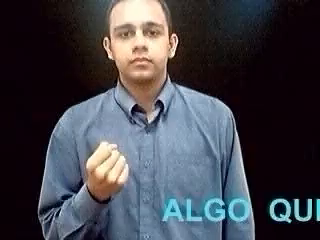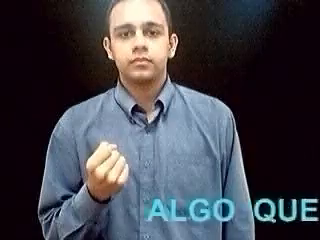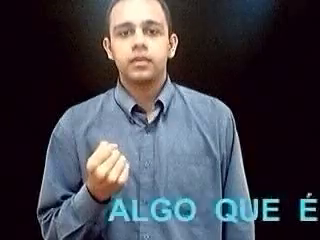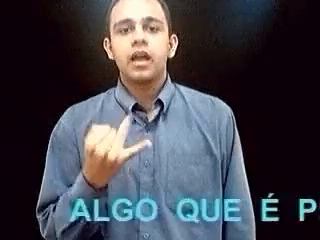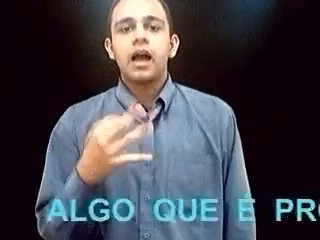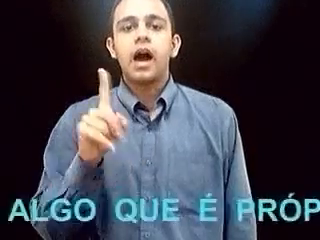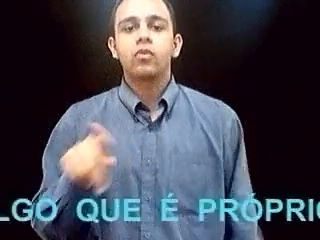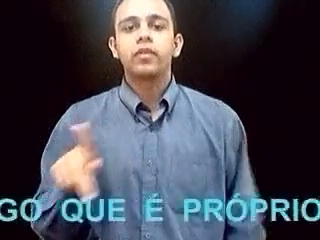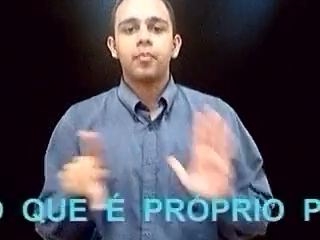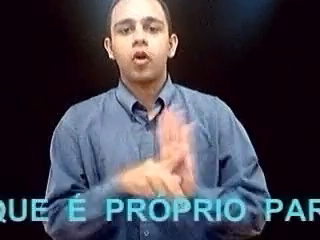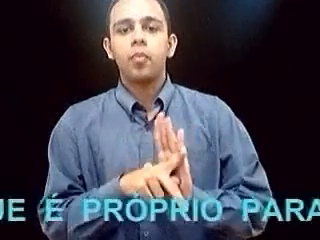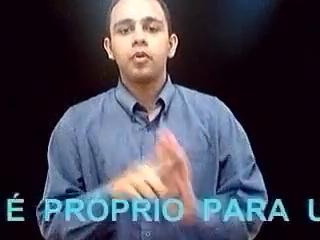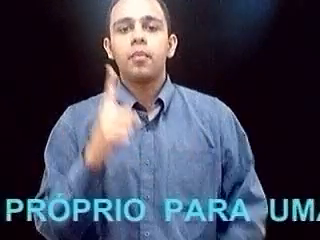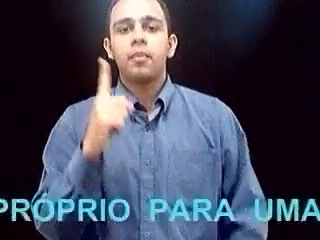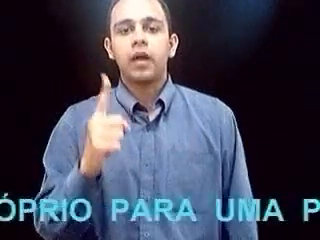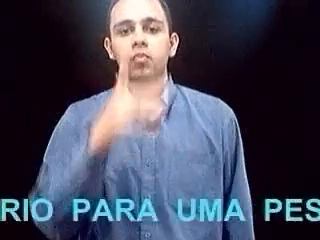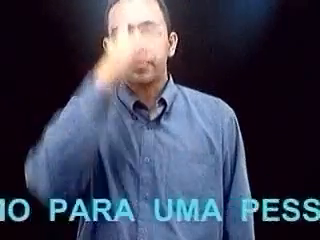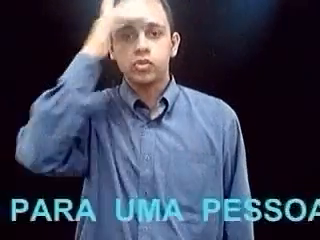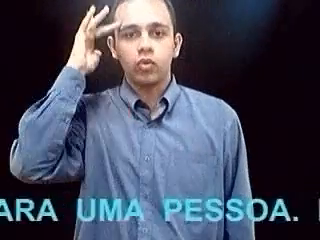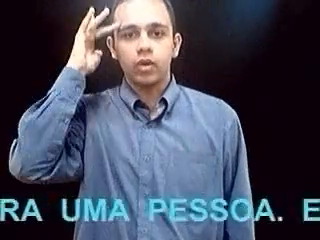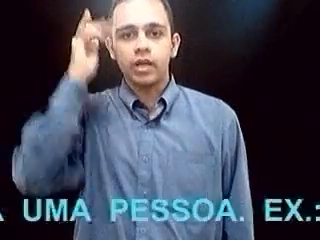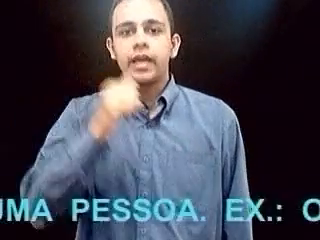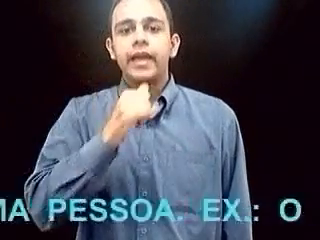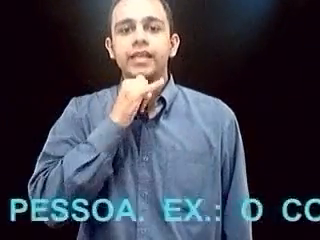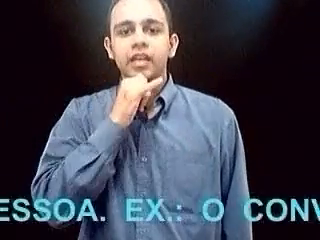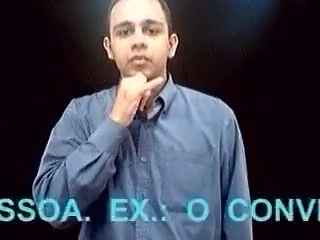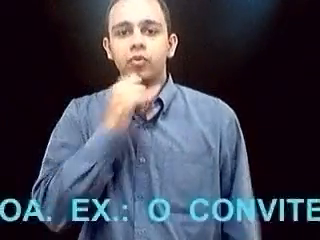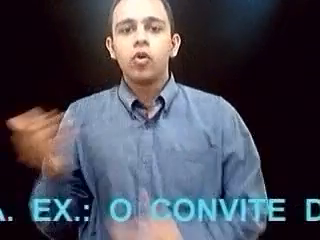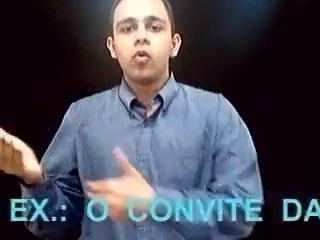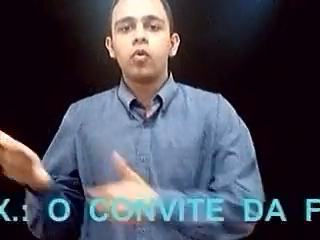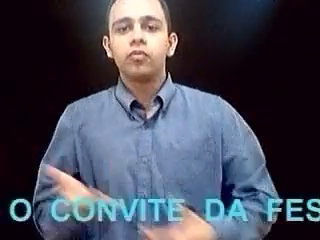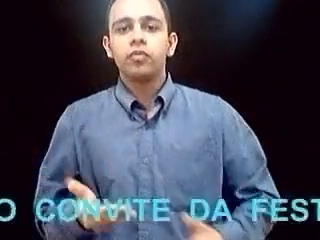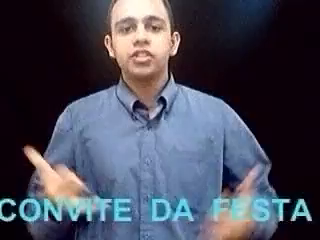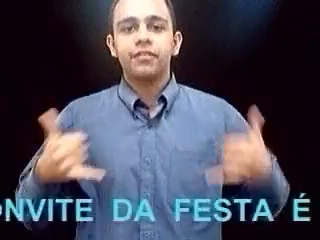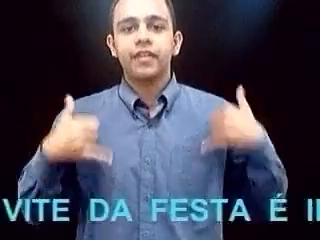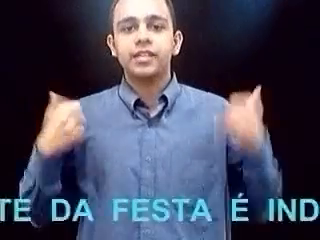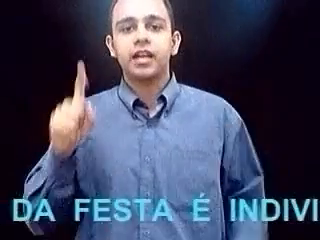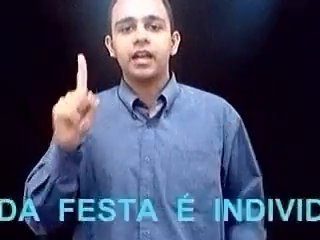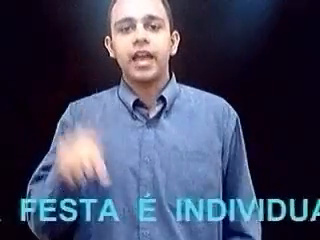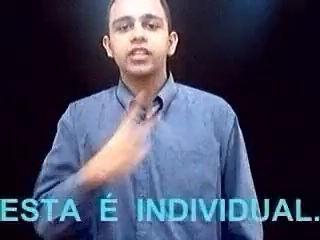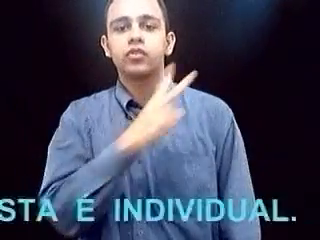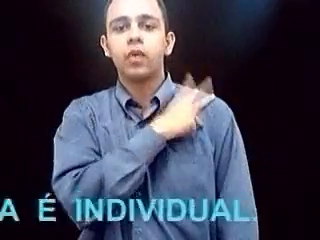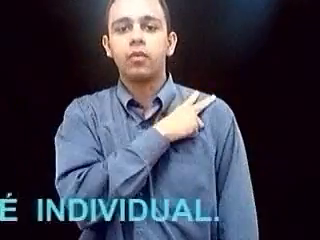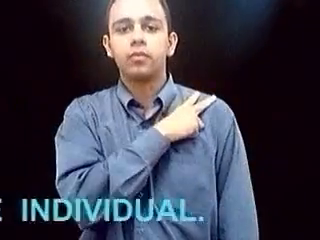iindividual